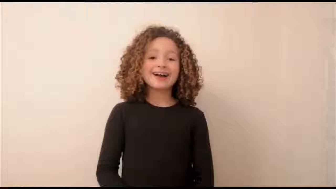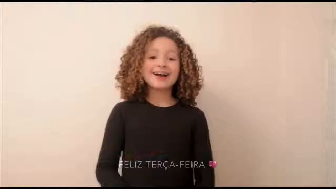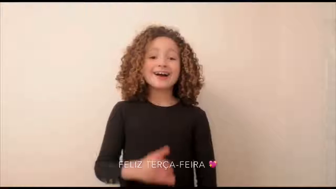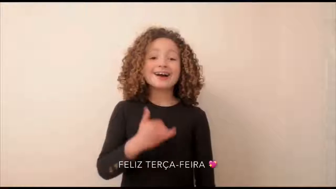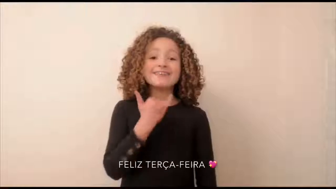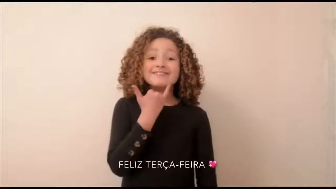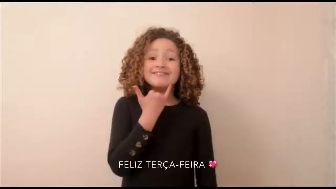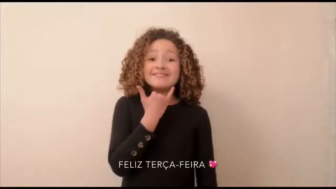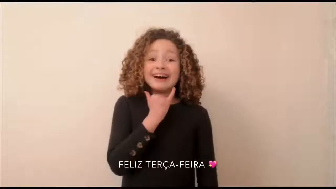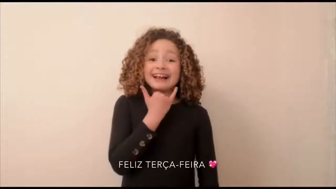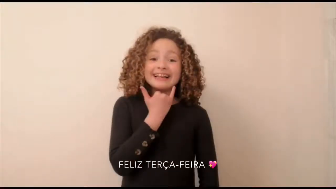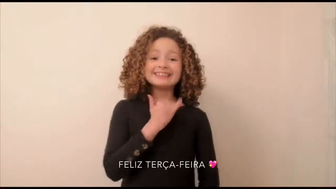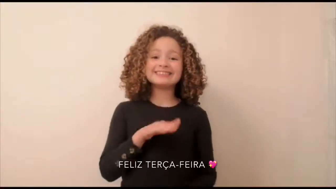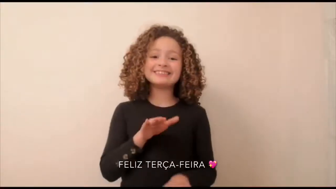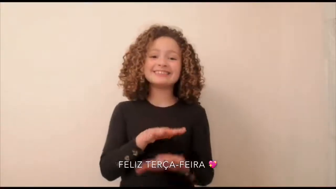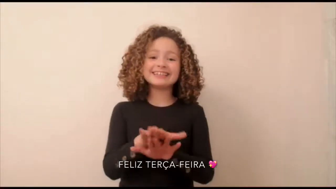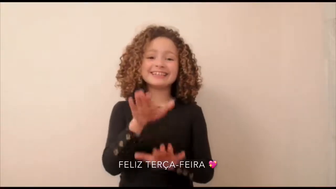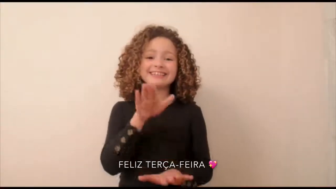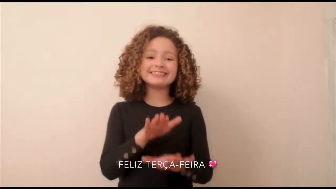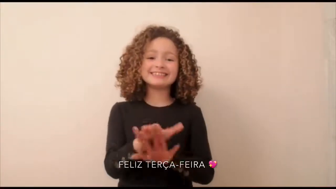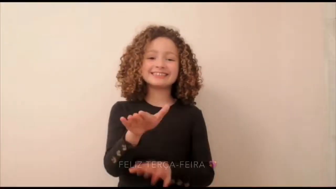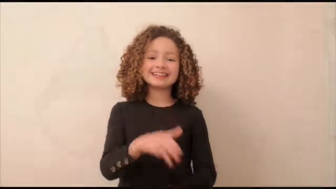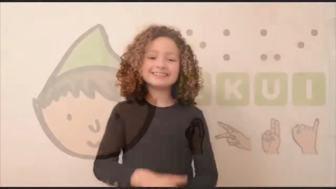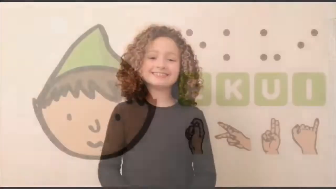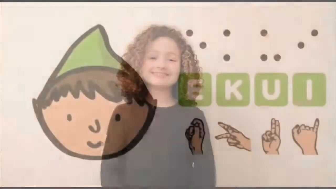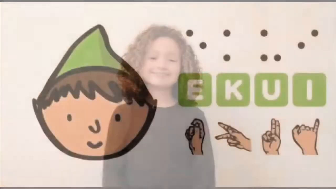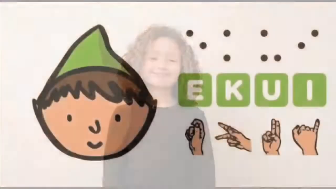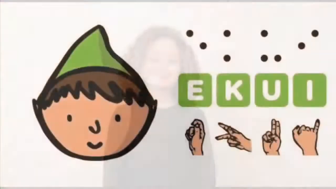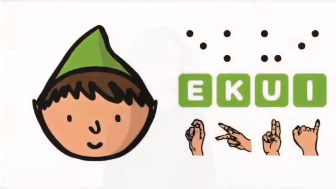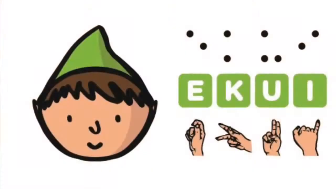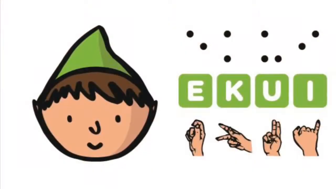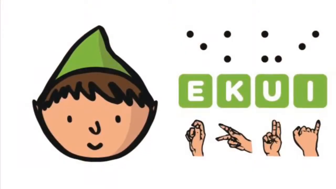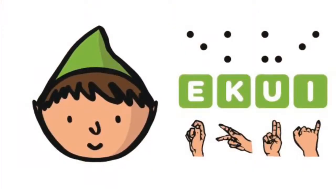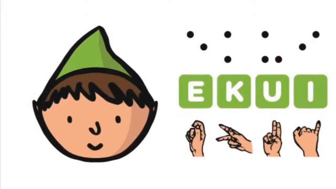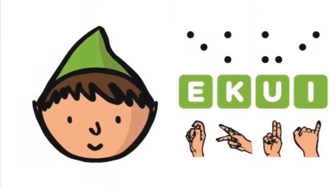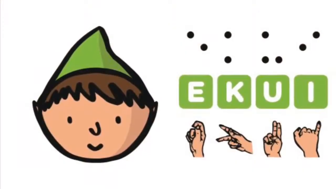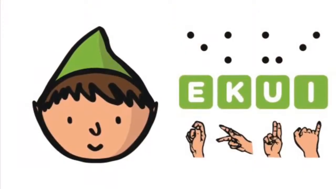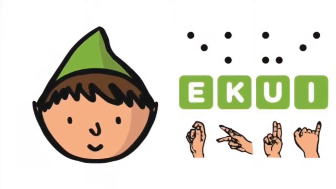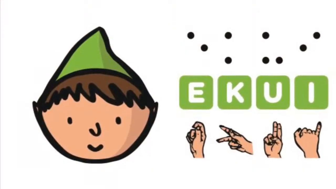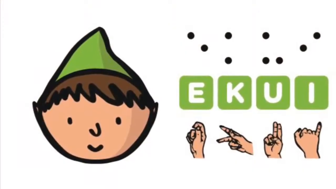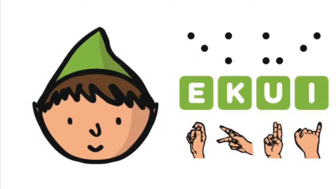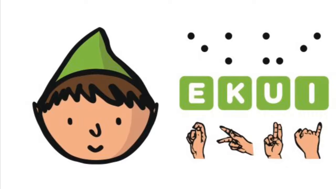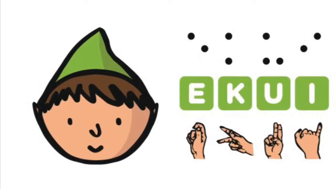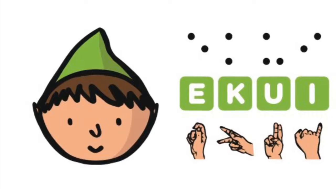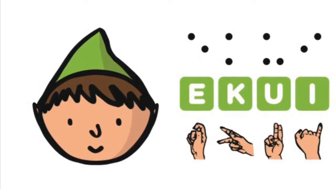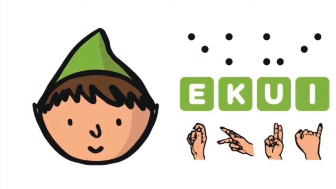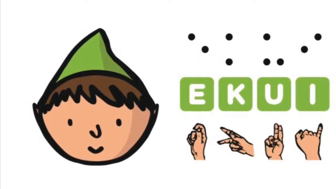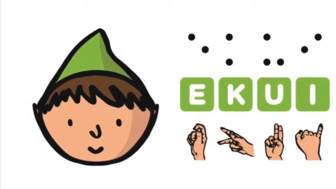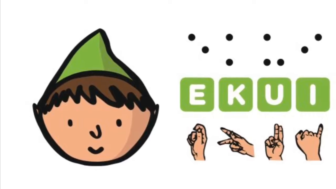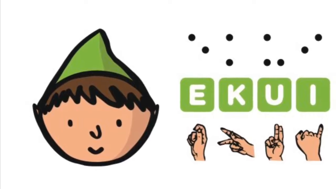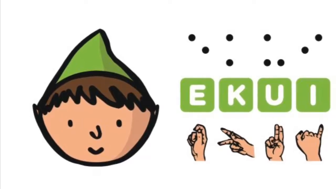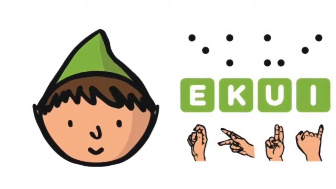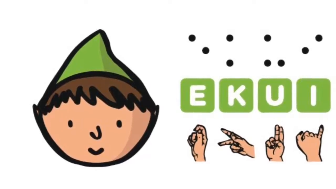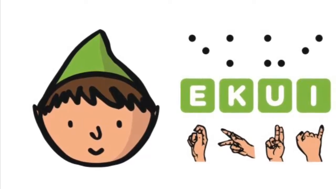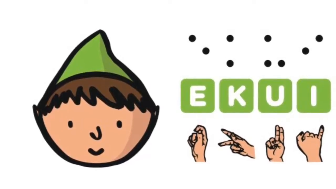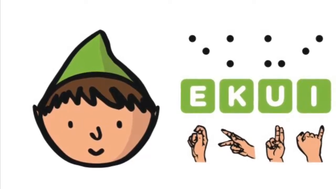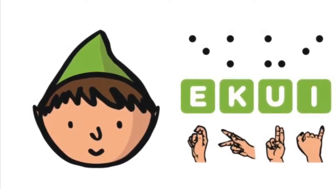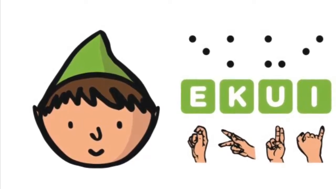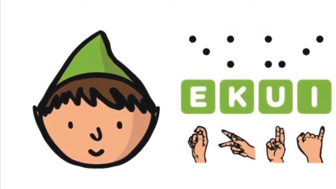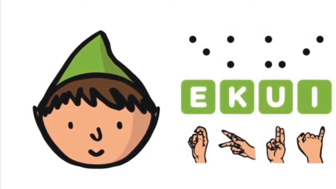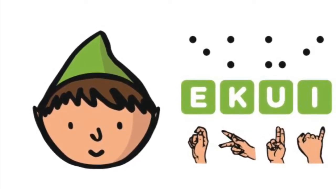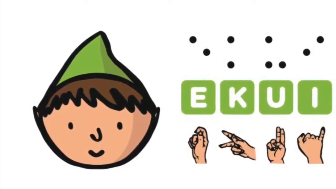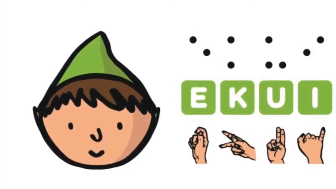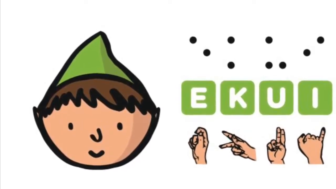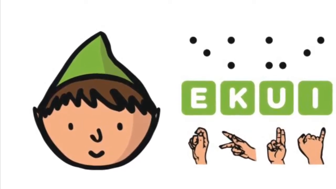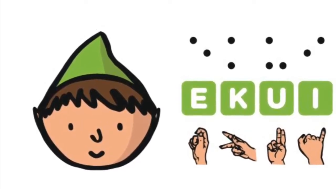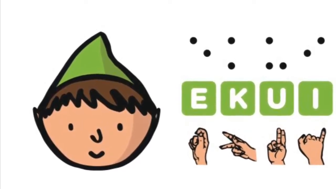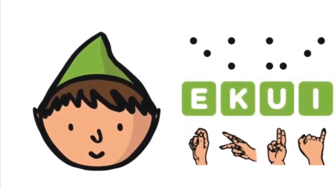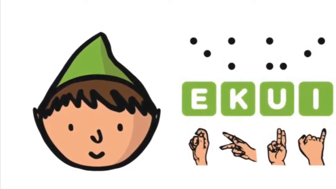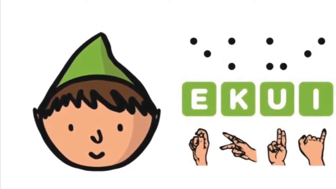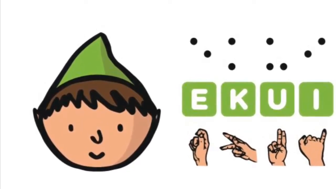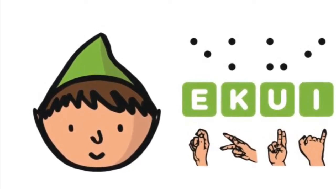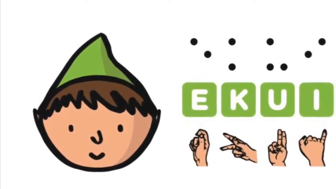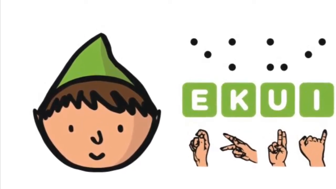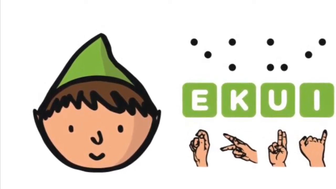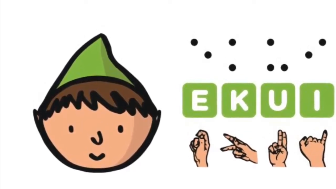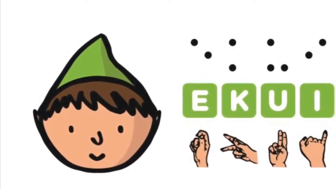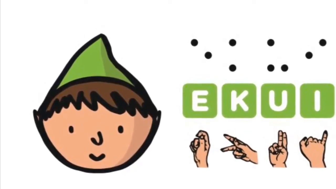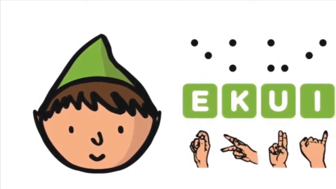Feliz Terça-feira